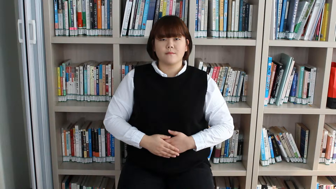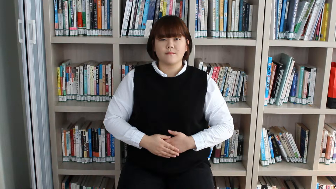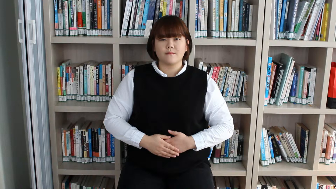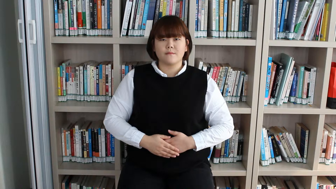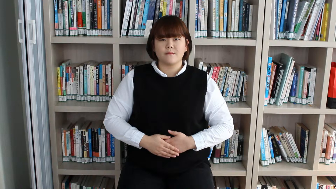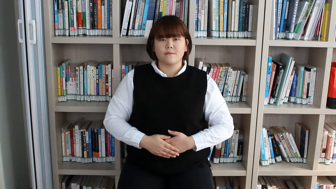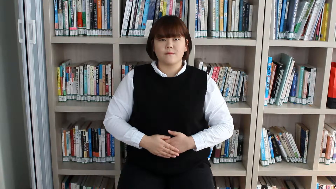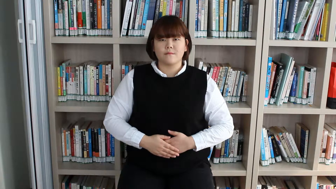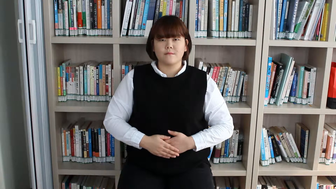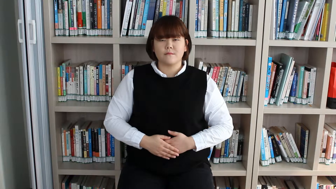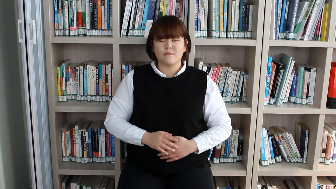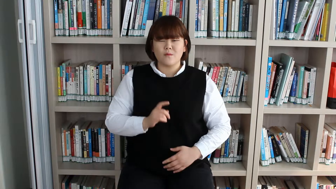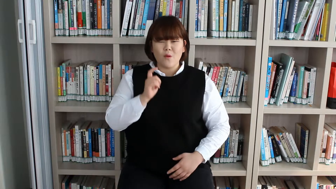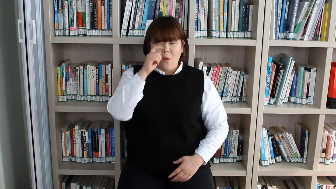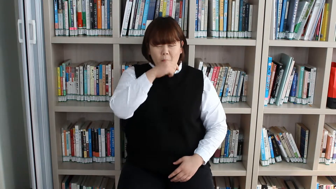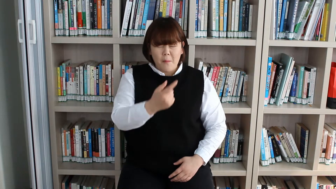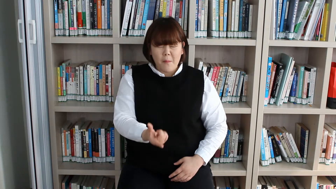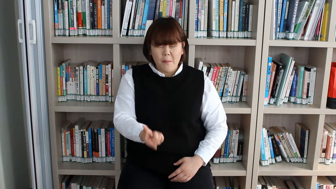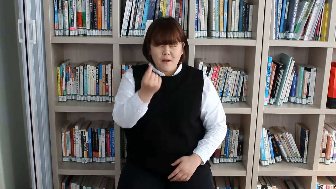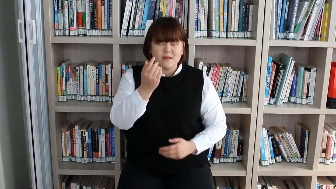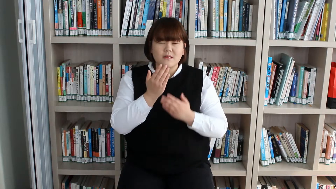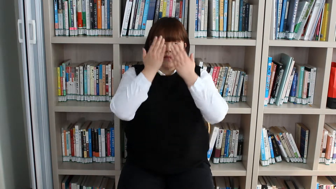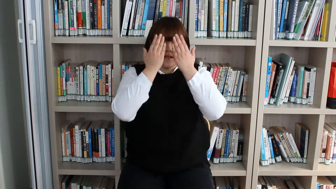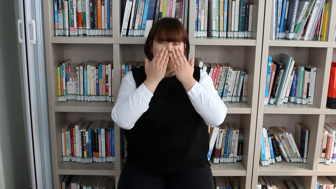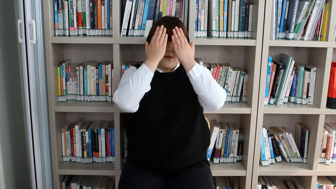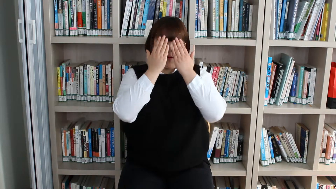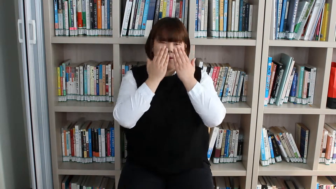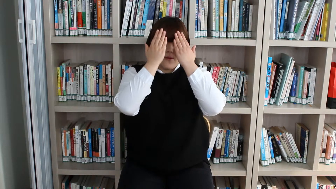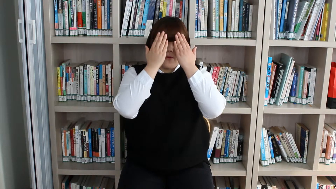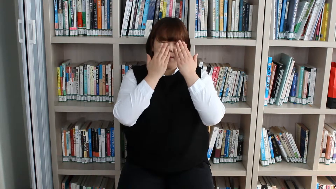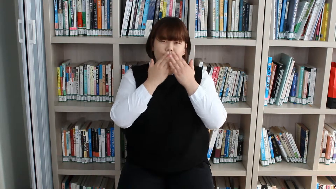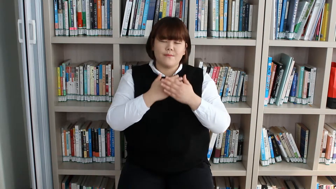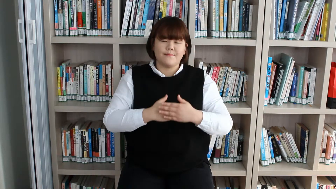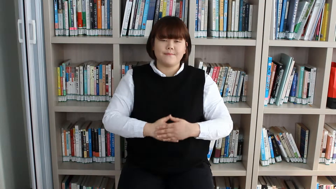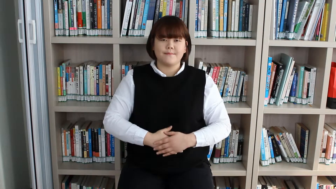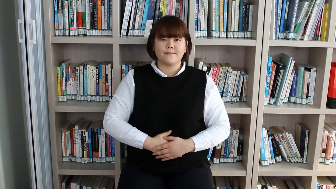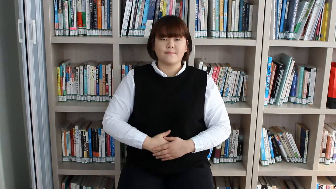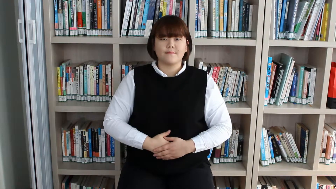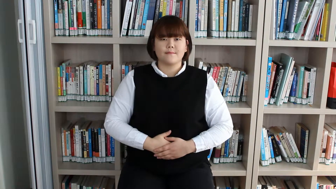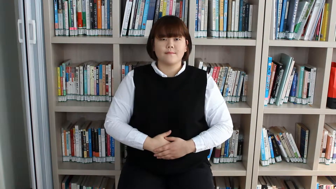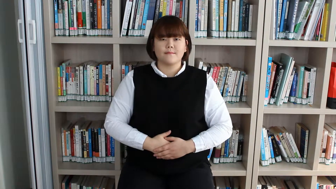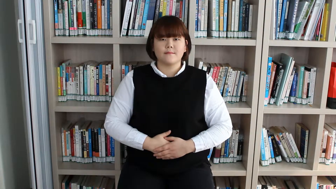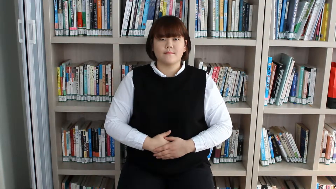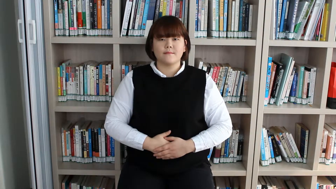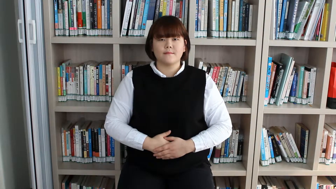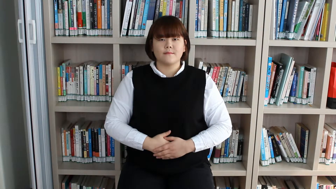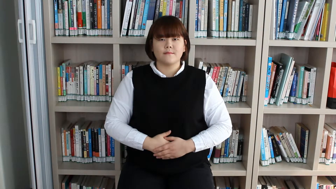더러우니까빨리씻어